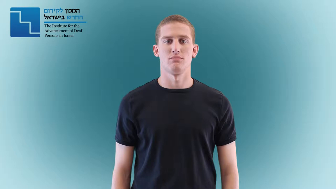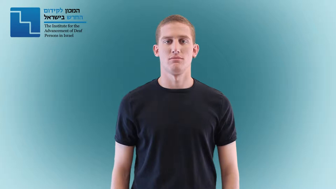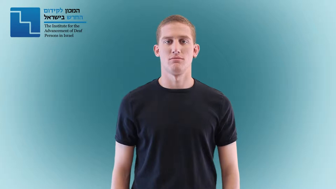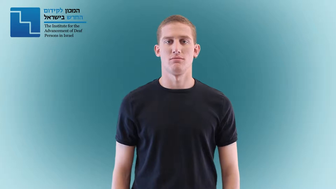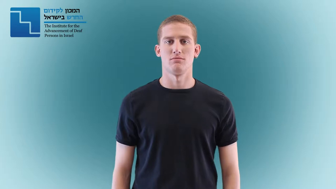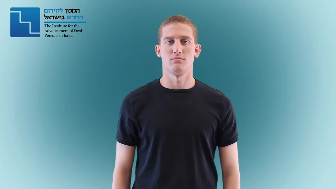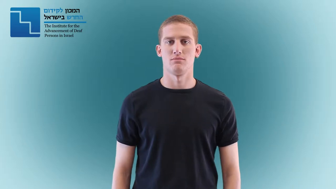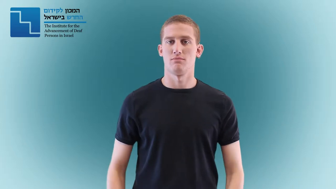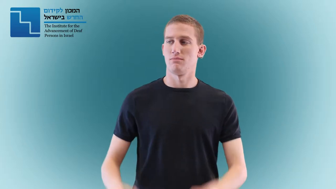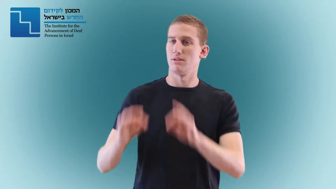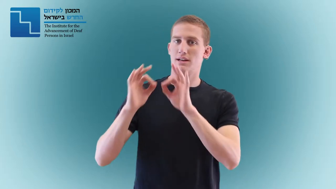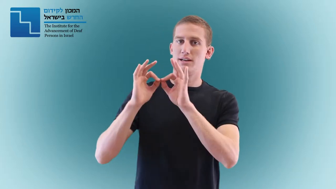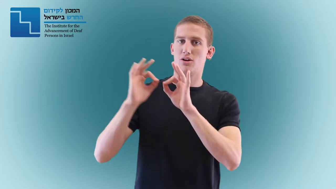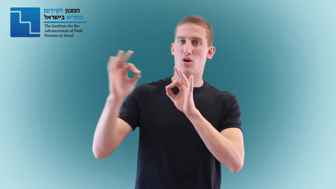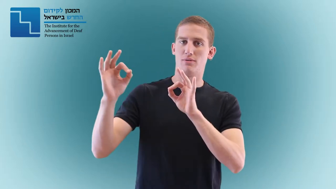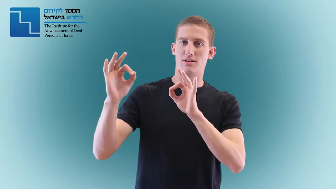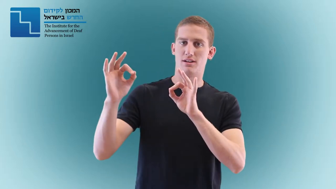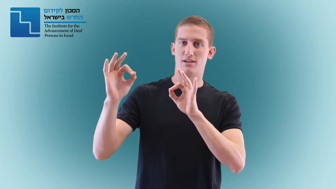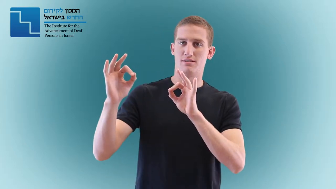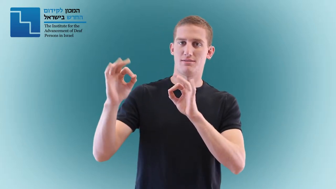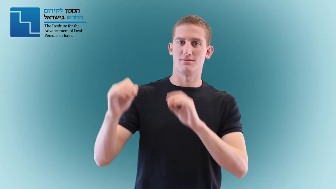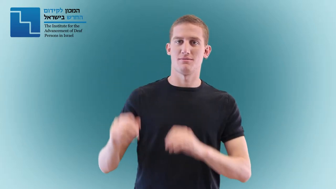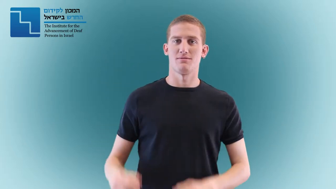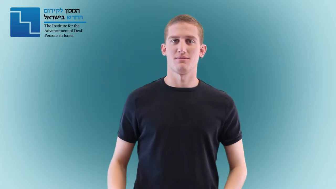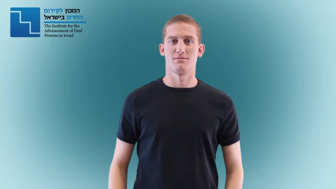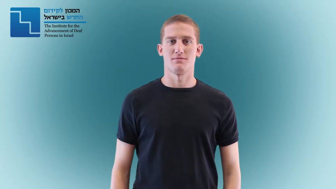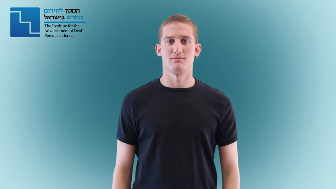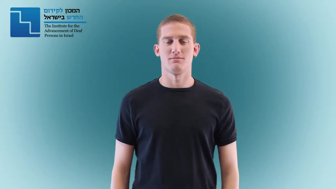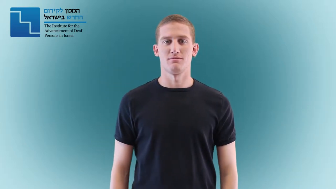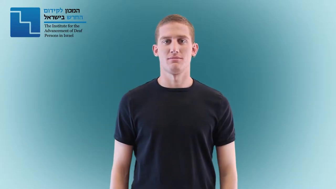קילומטר